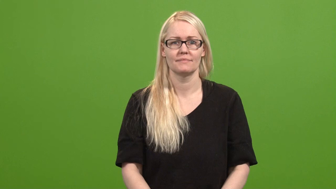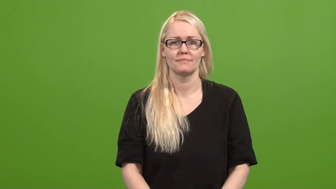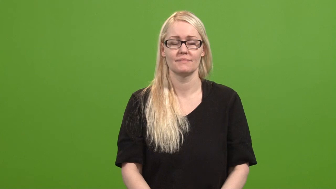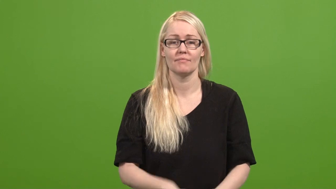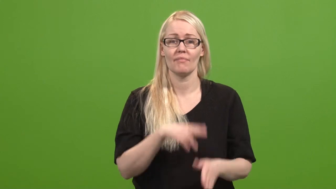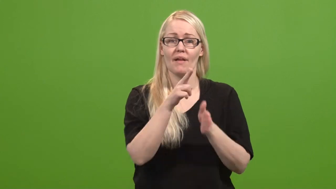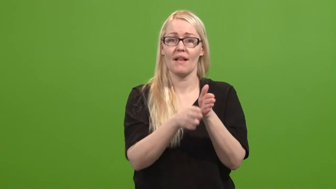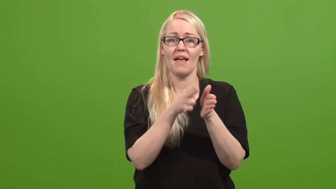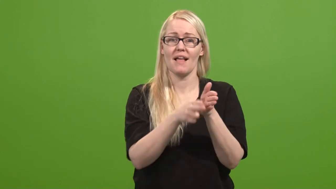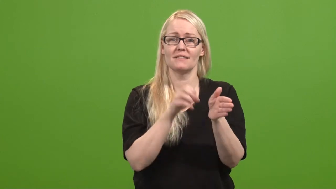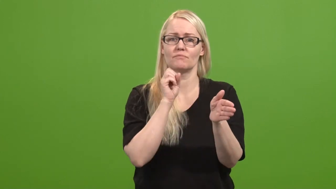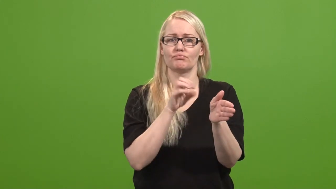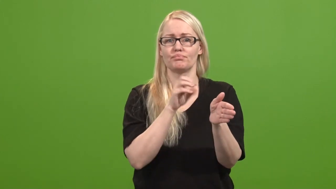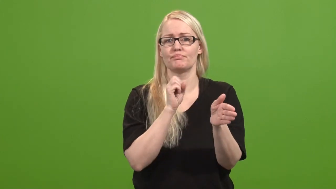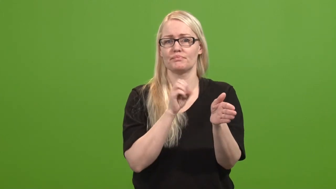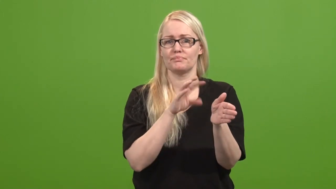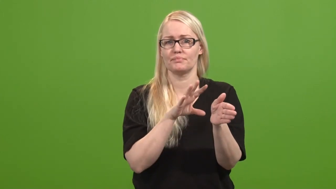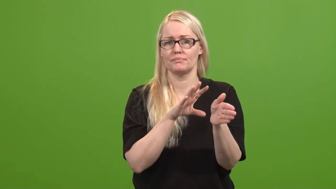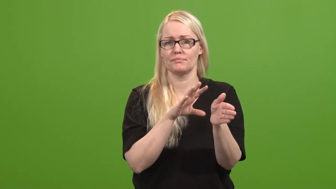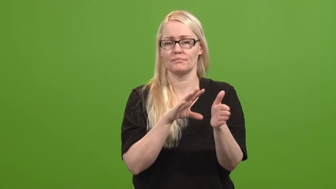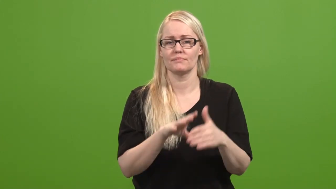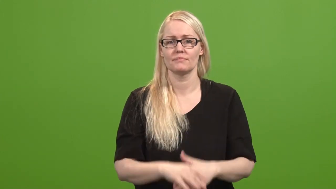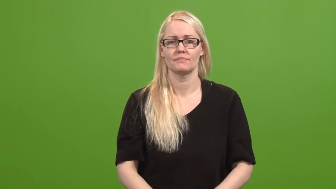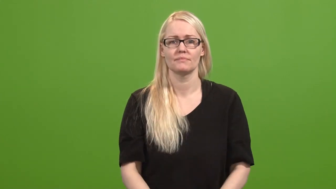Ferja dót með lest